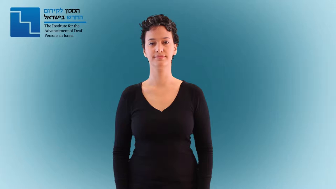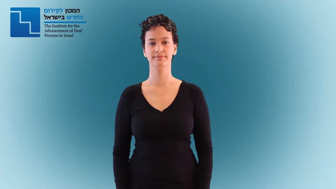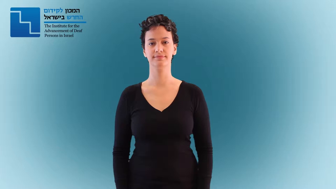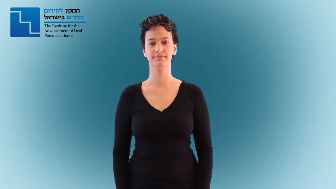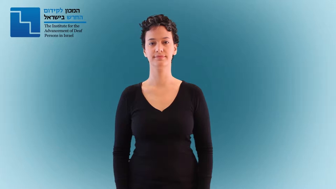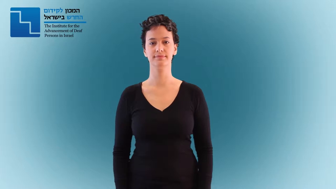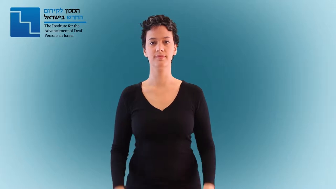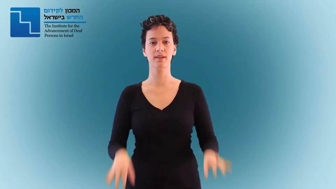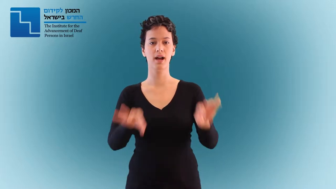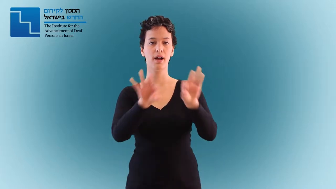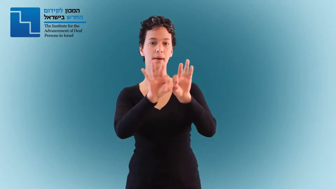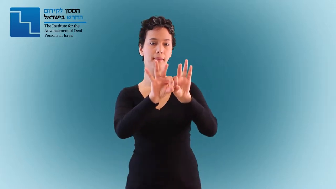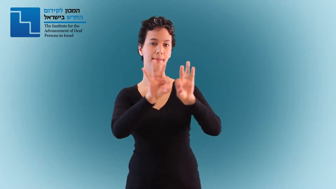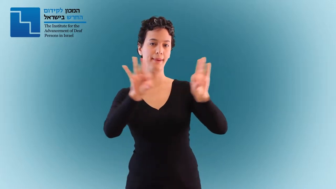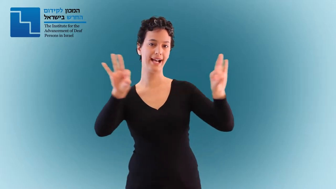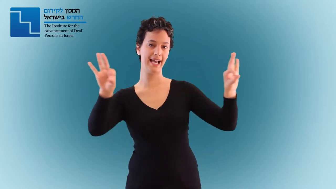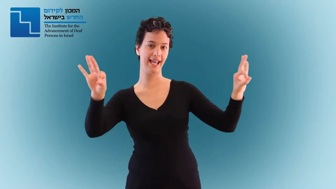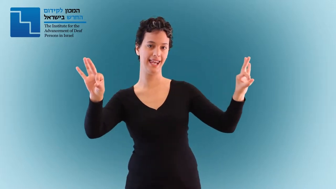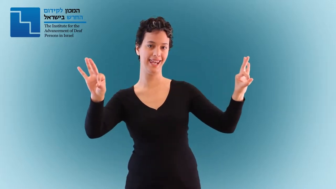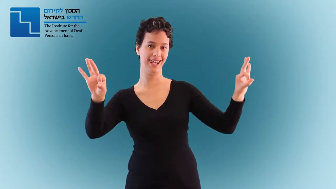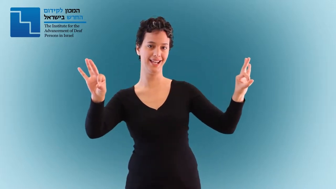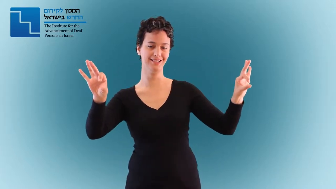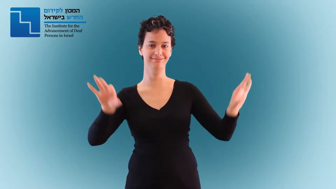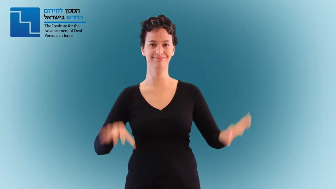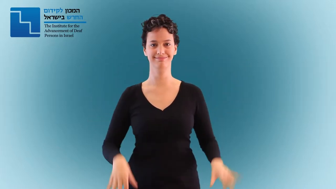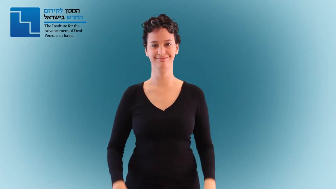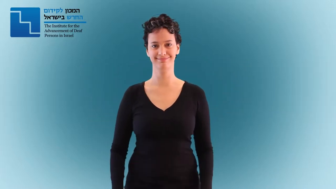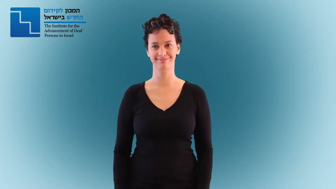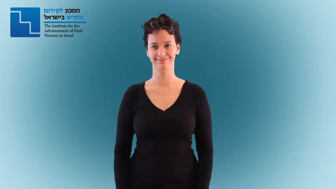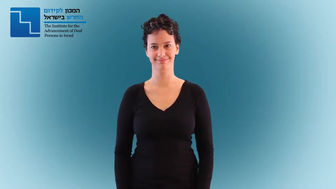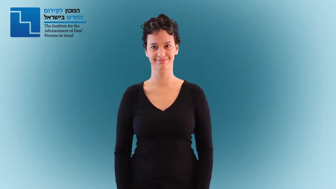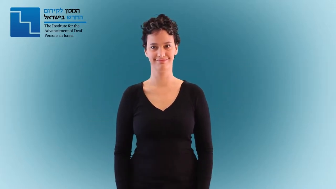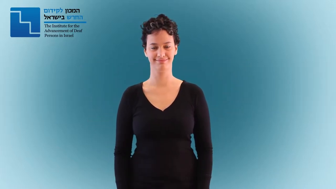מקל